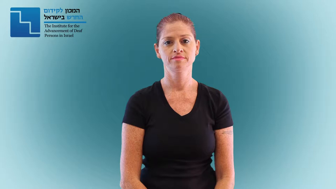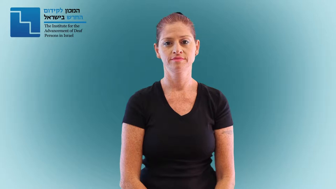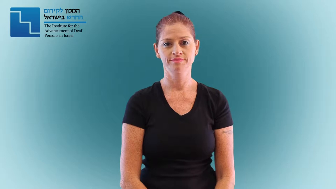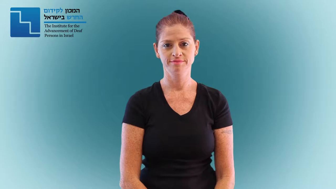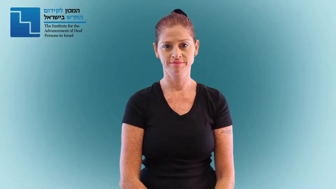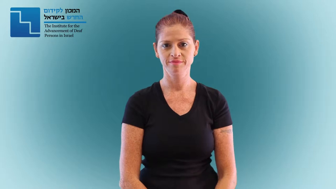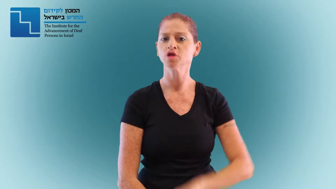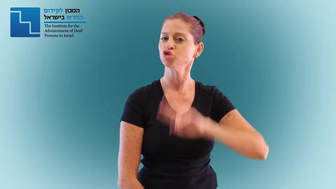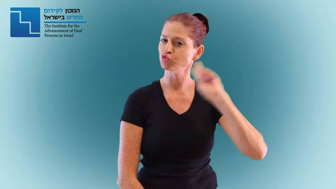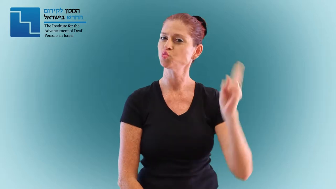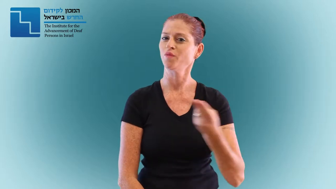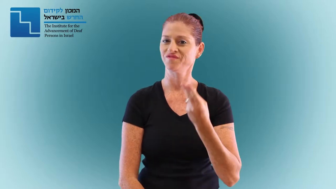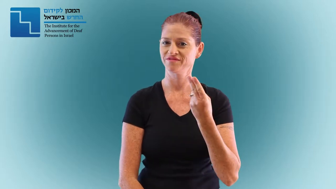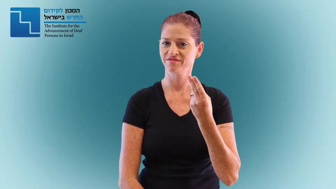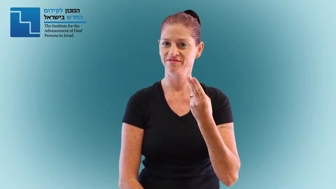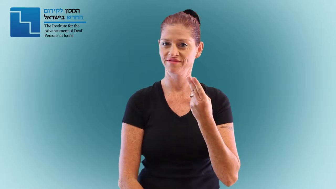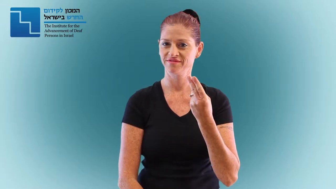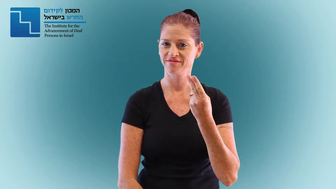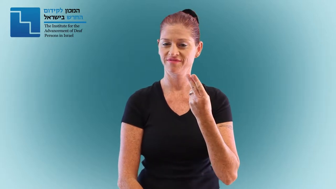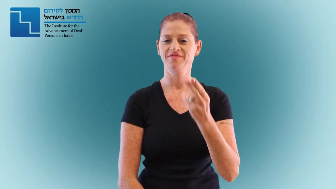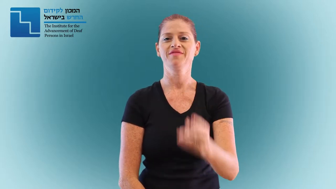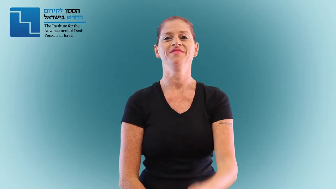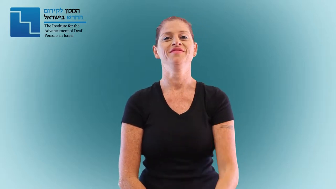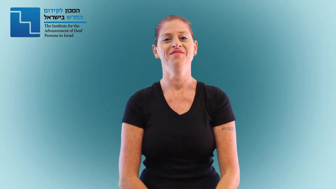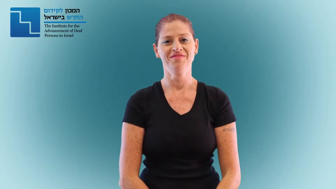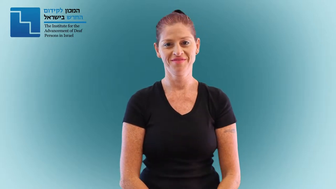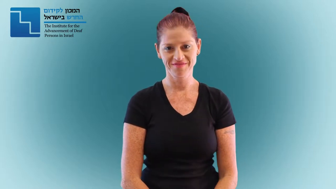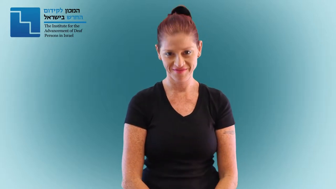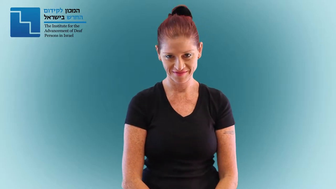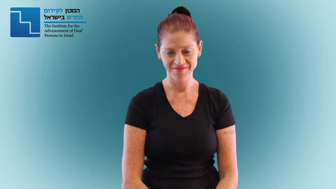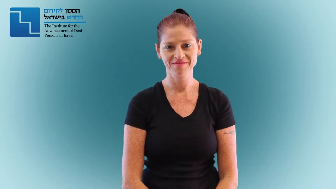שוב